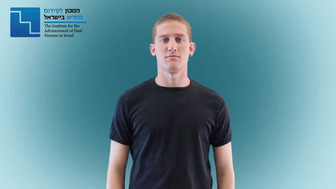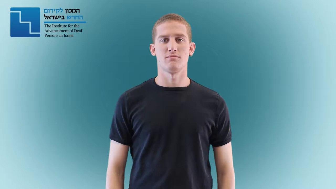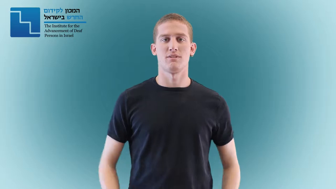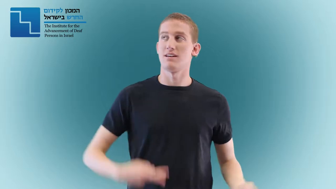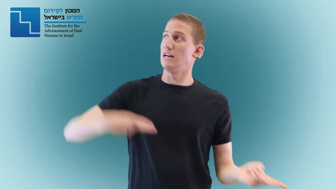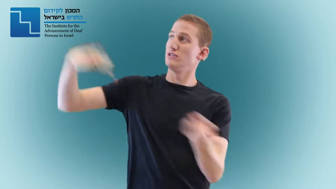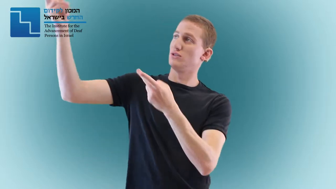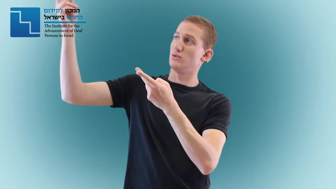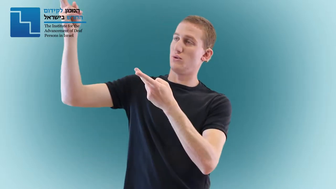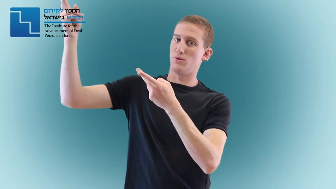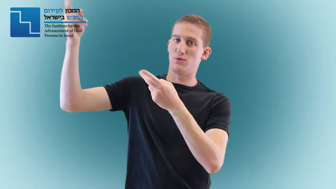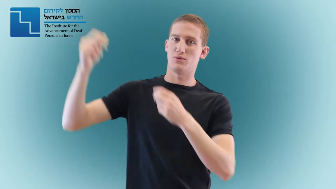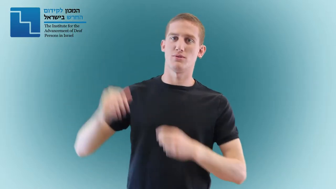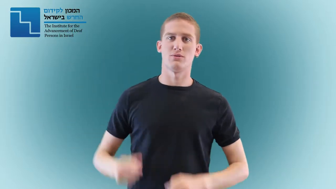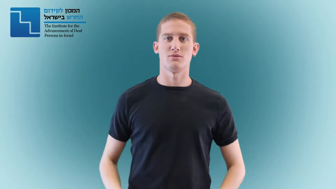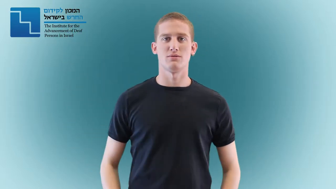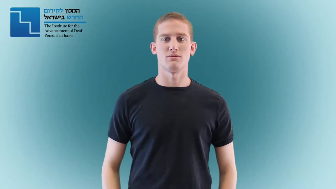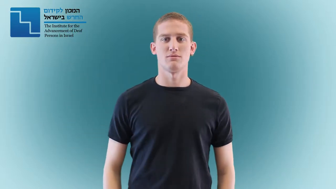יצוא